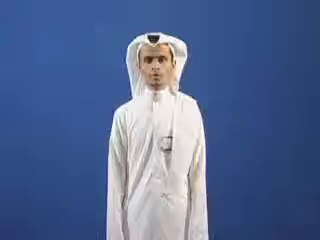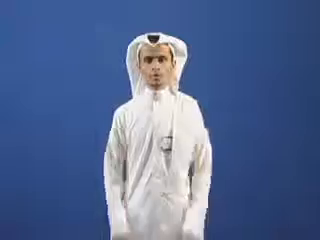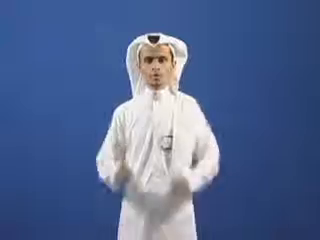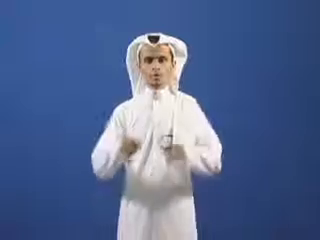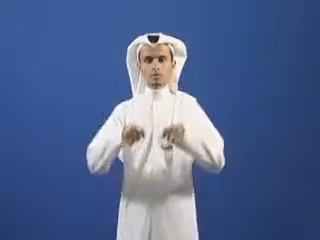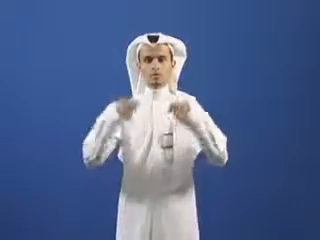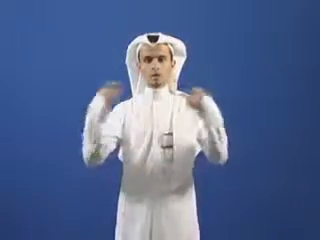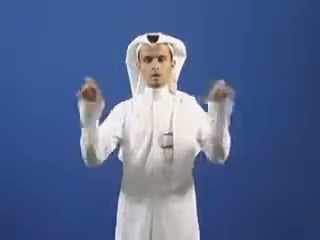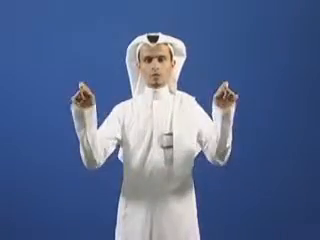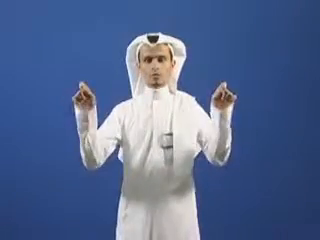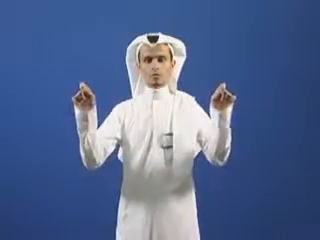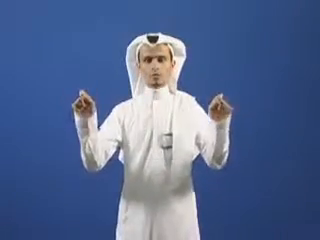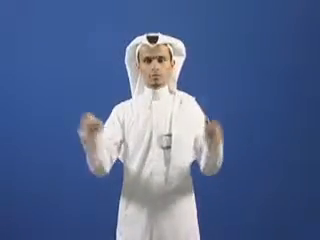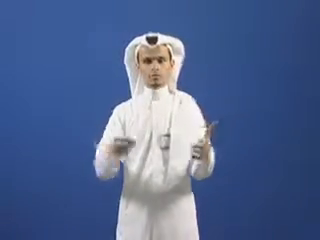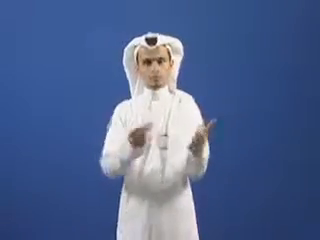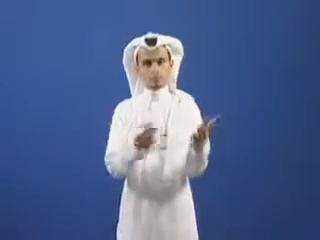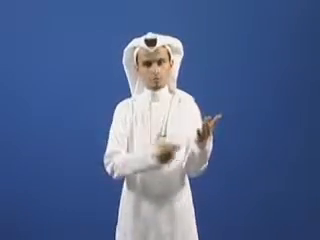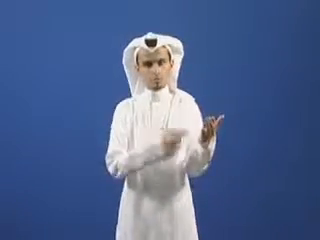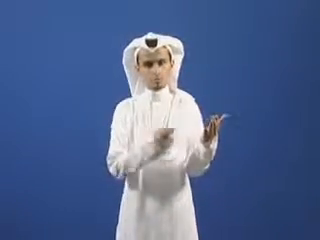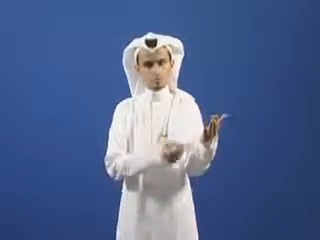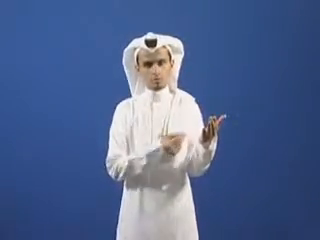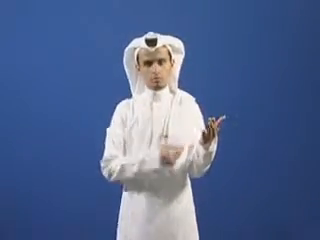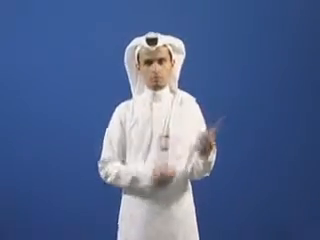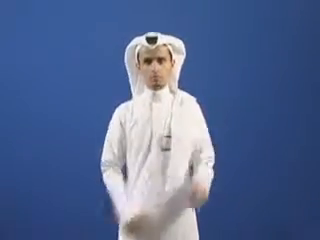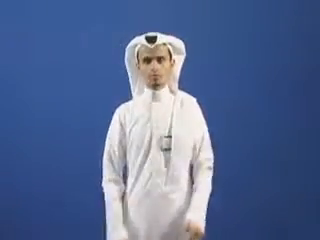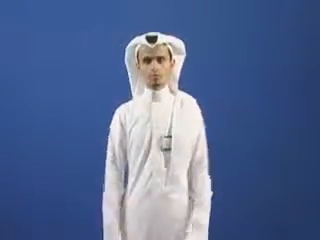صحفي